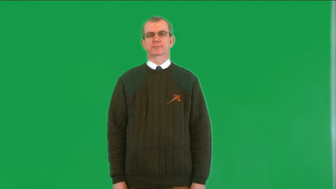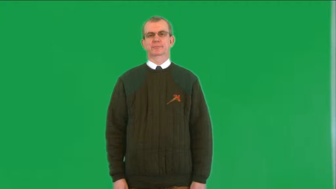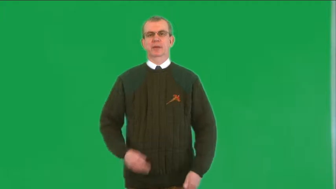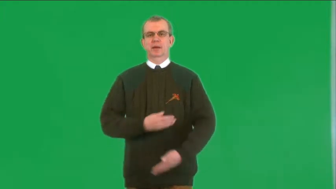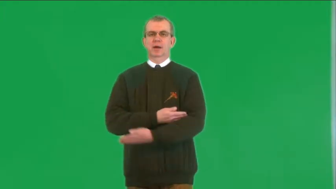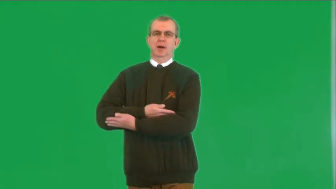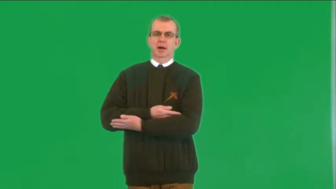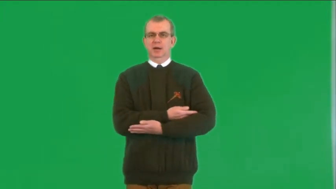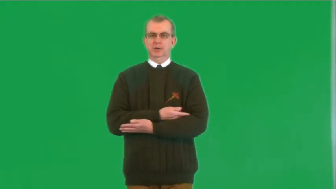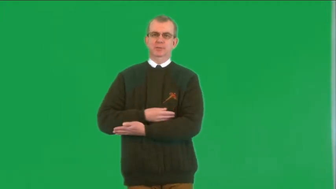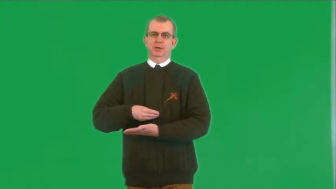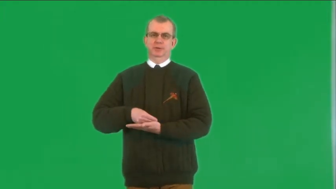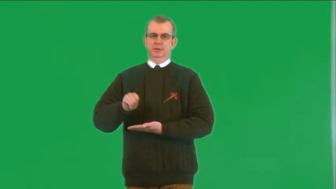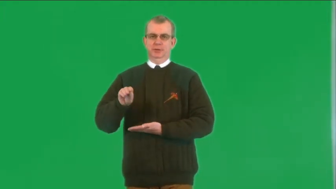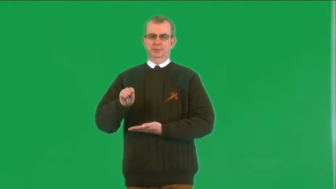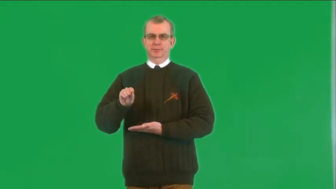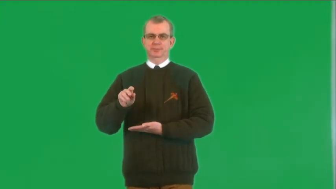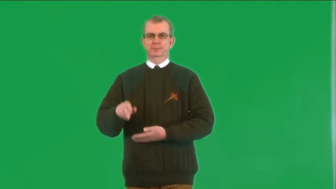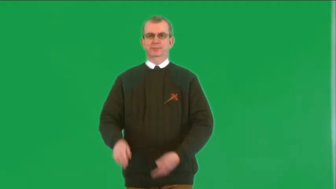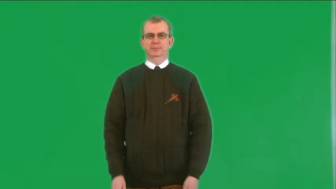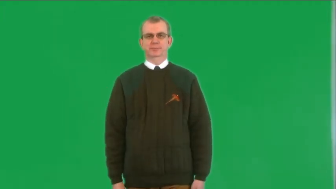alimenty